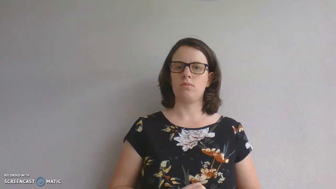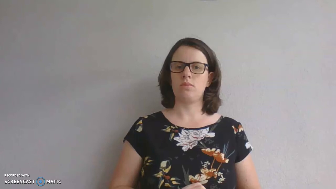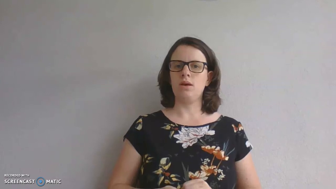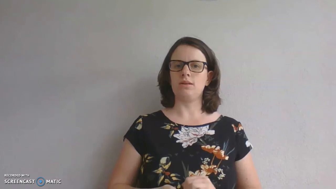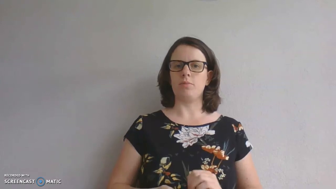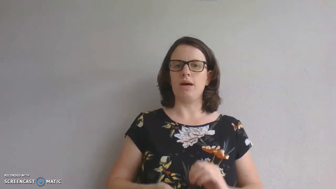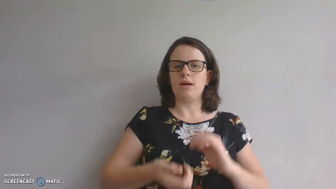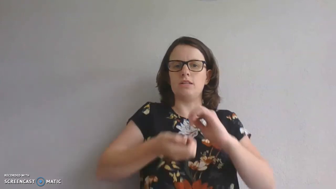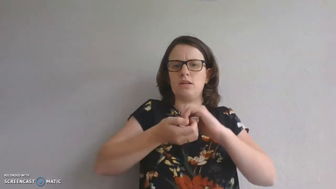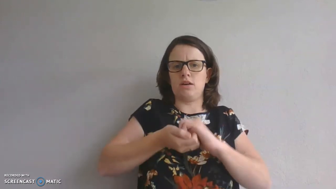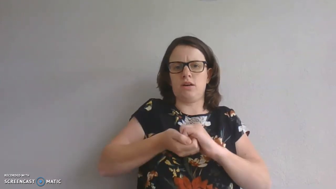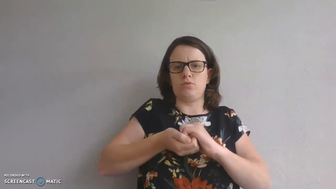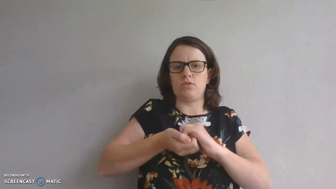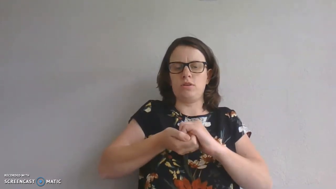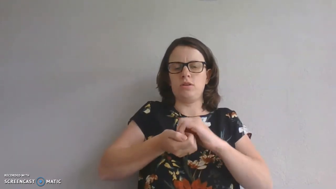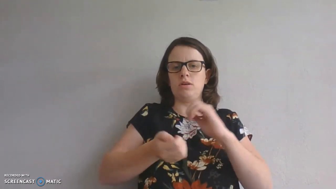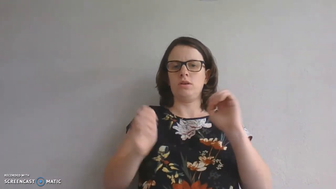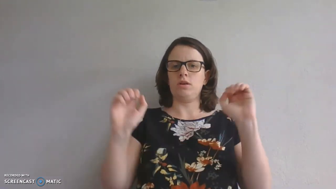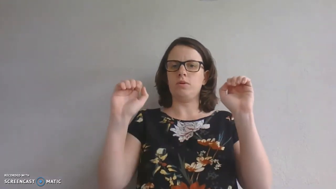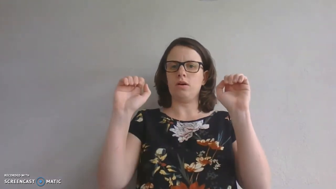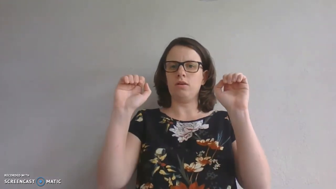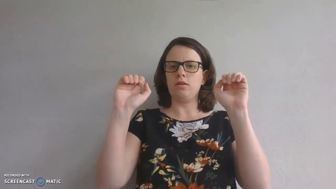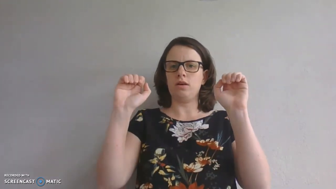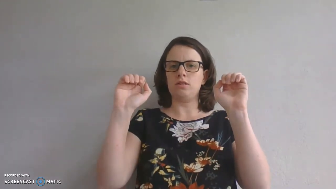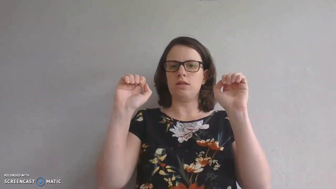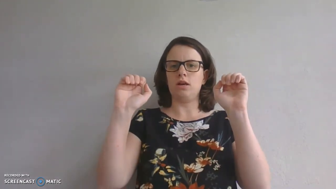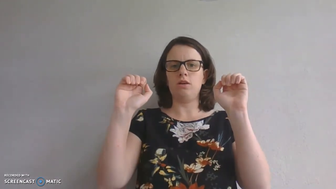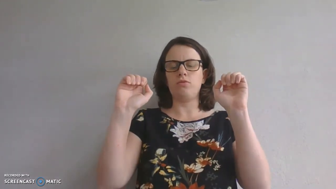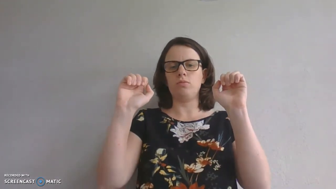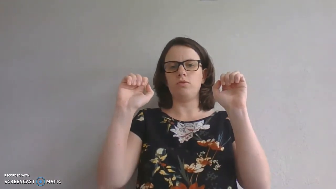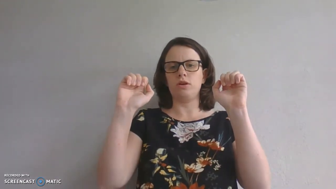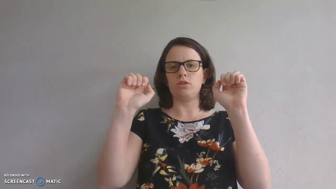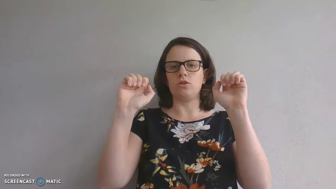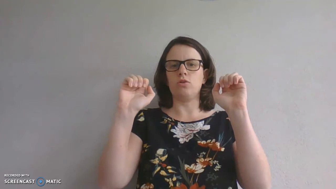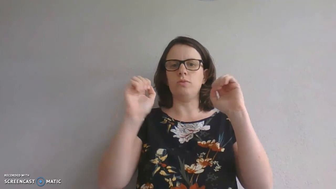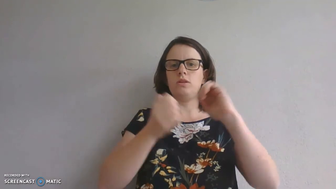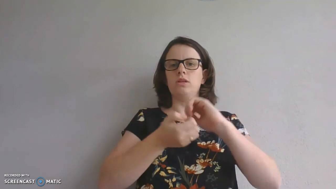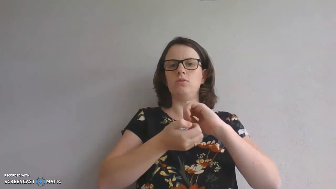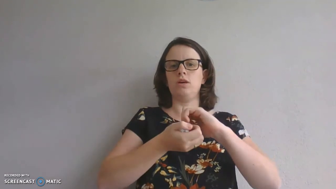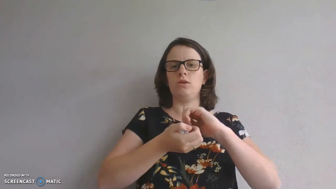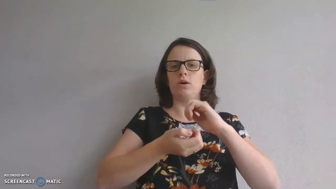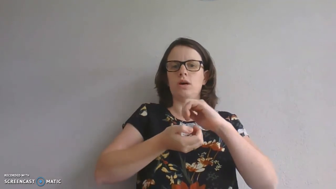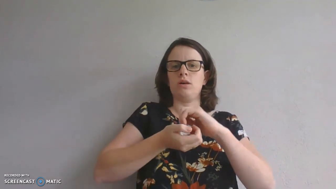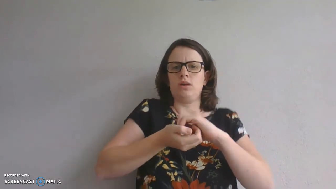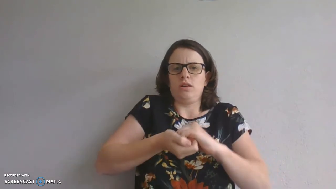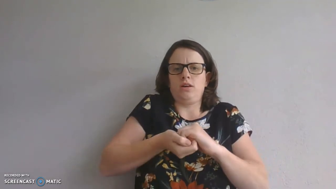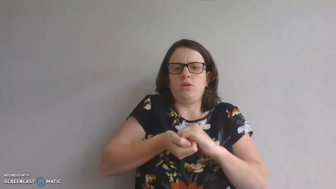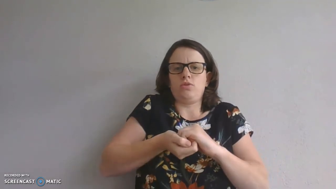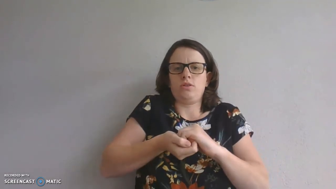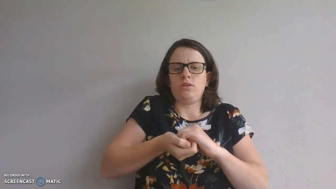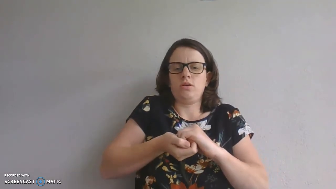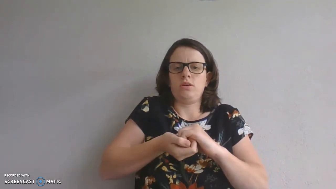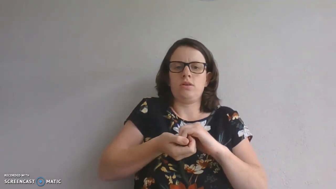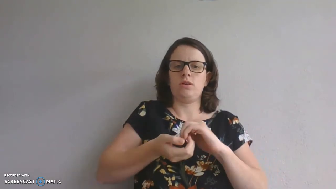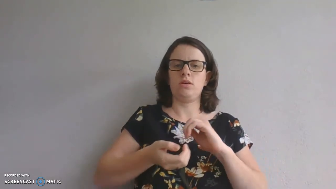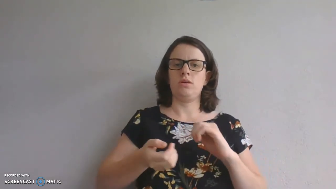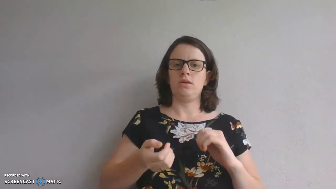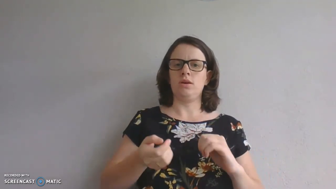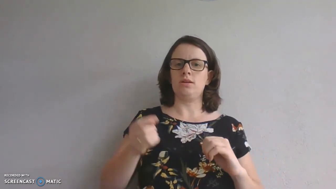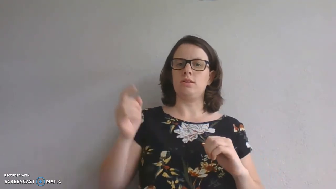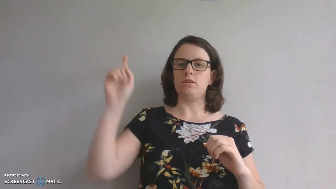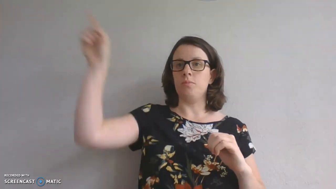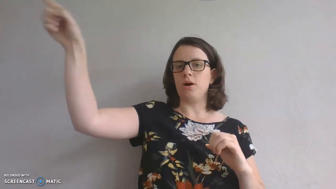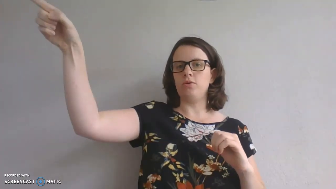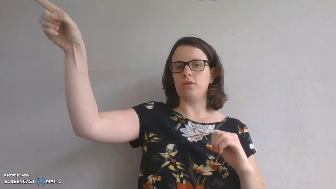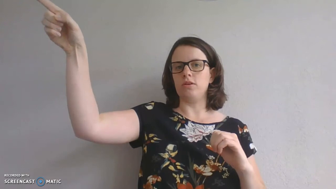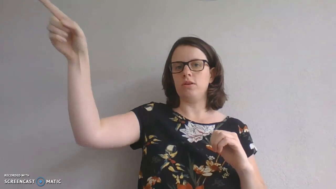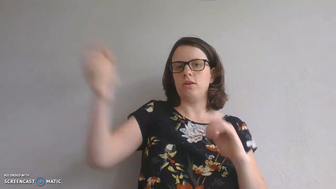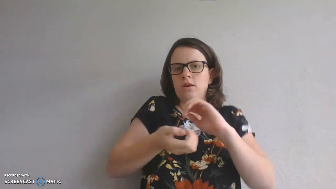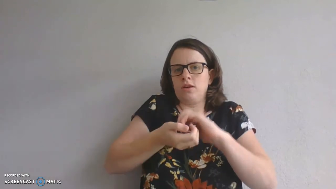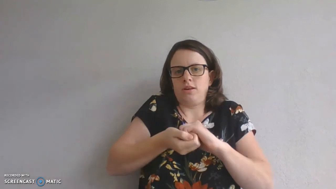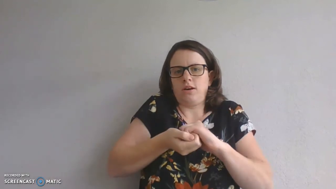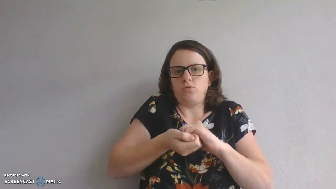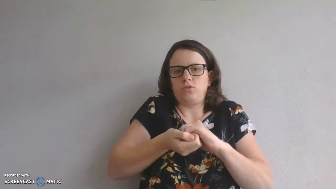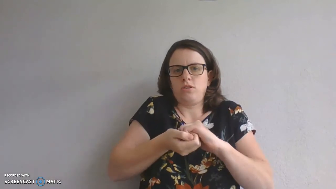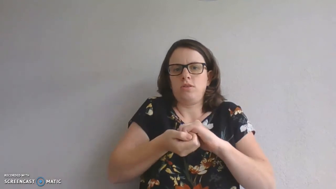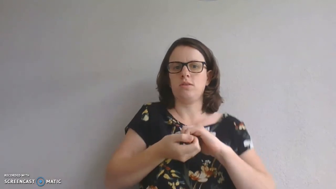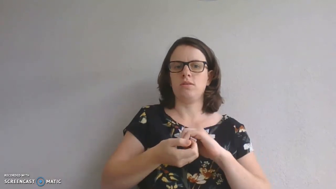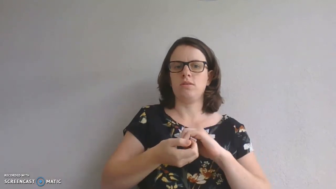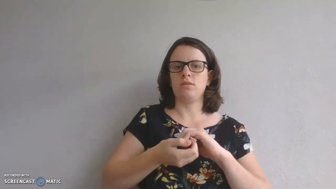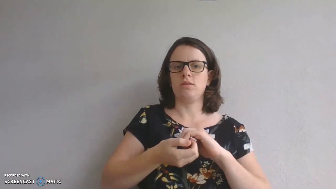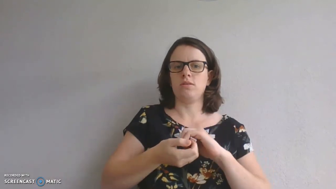koud